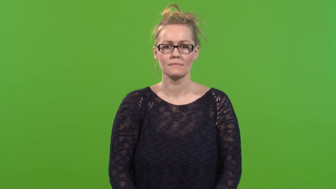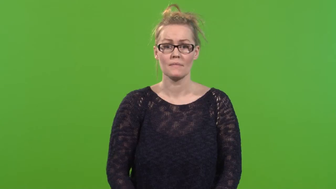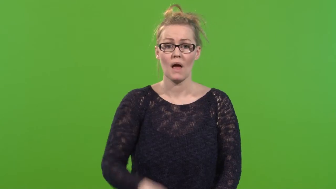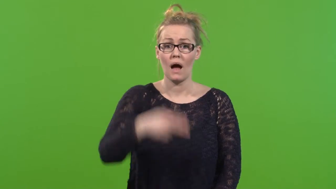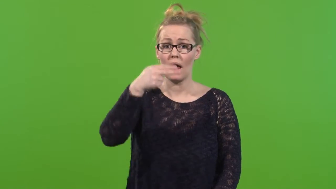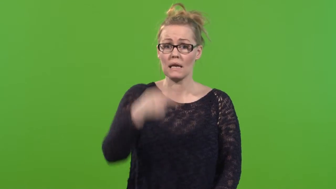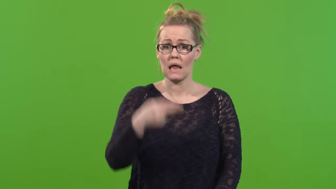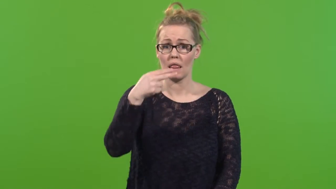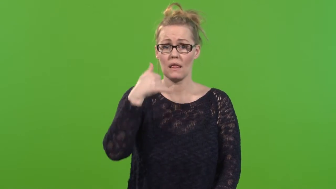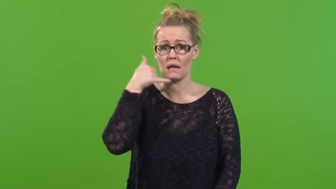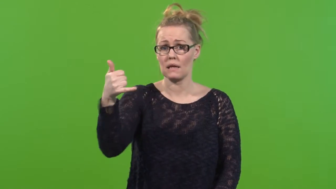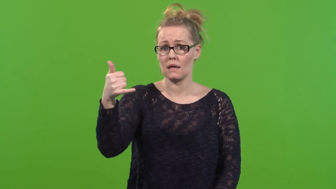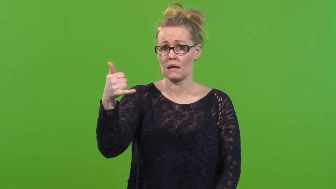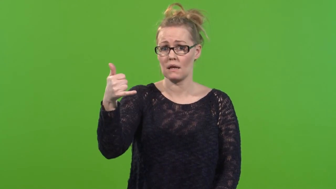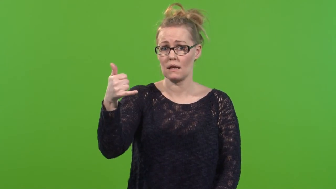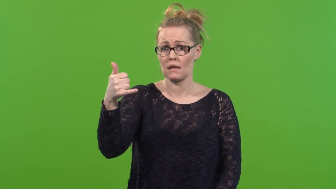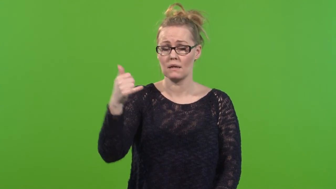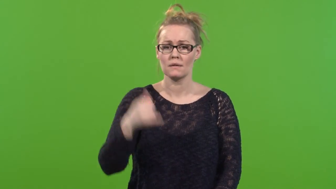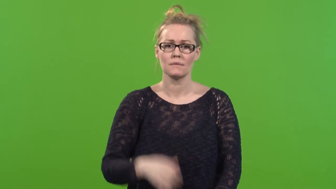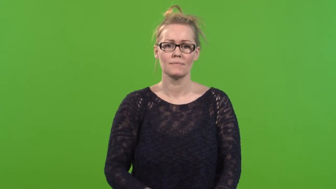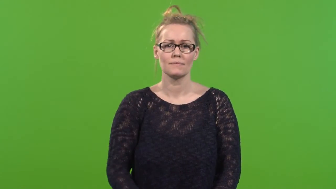Neyðarlínan